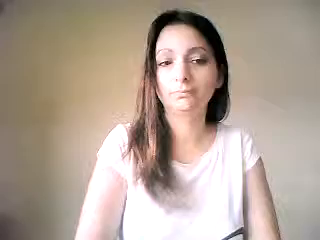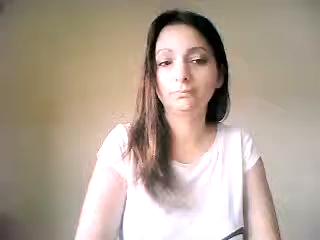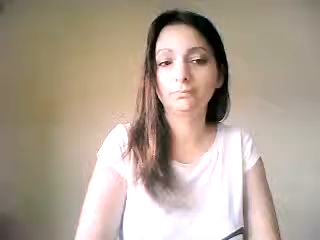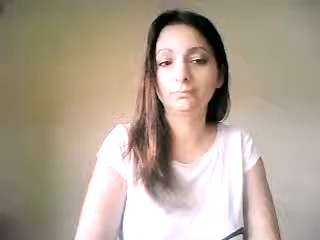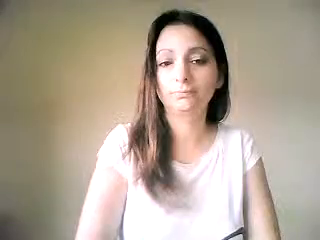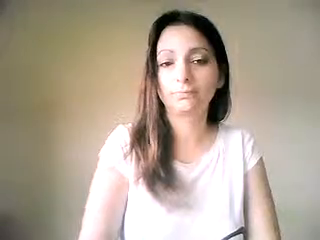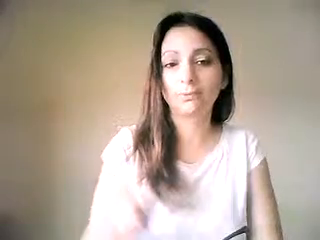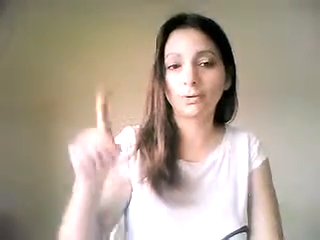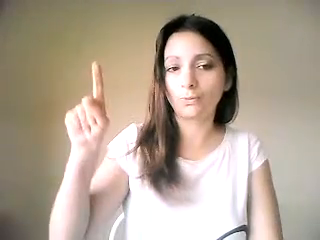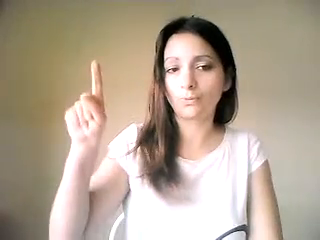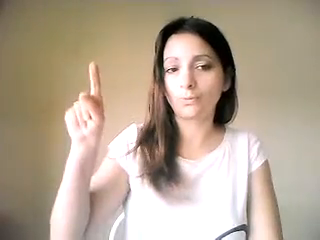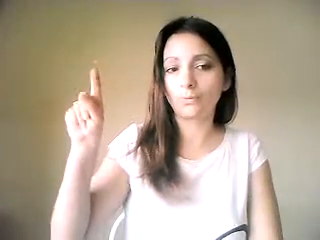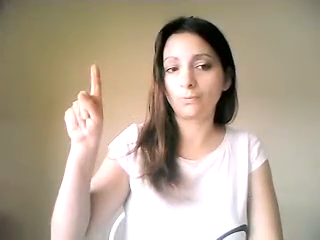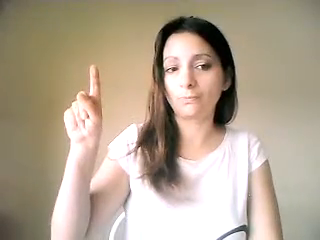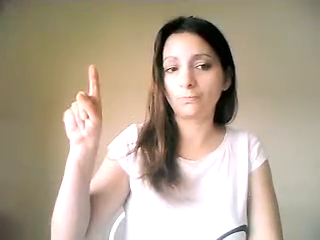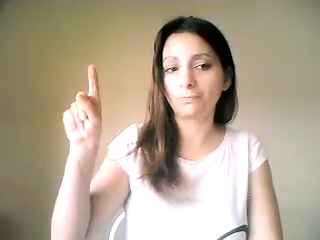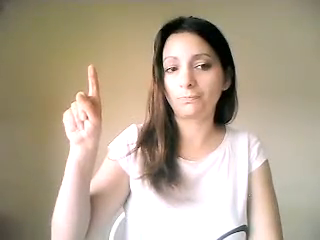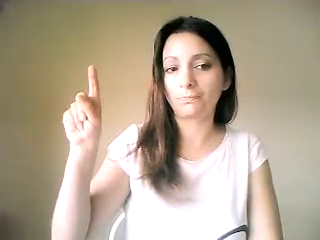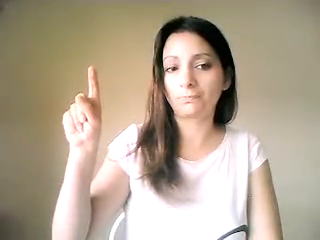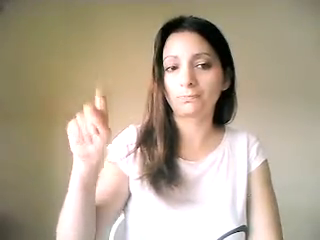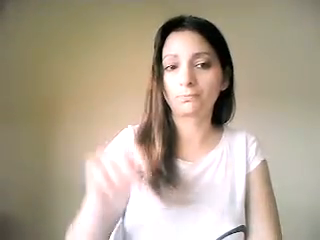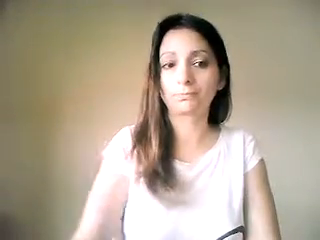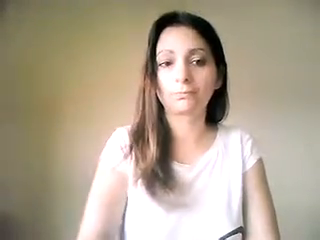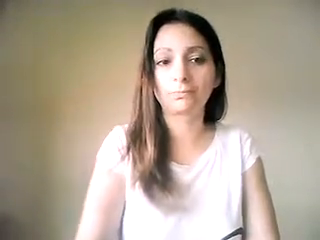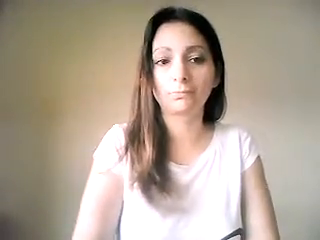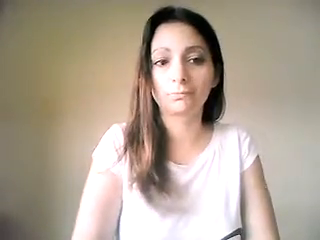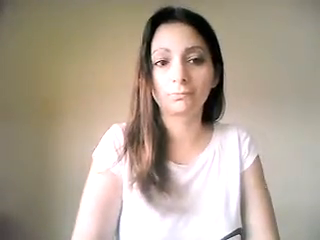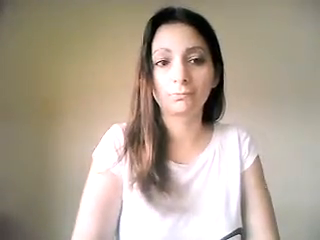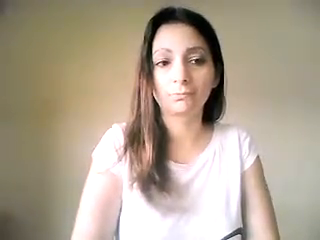Eau